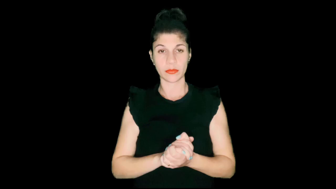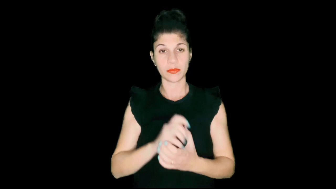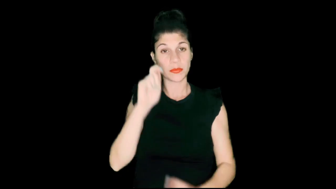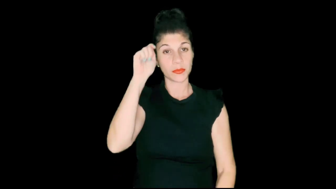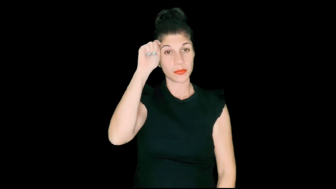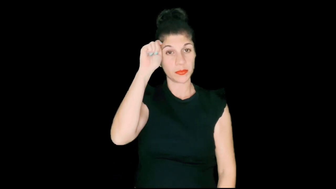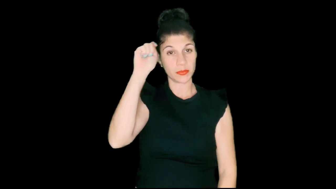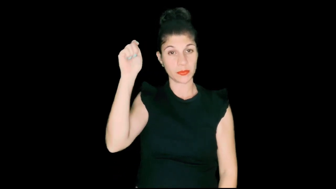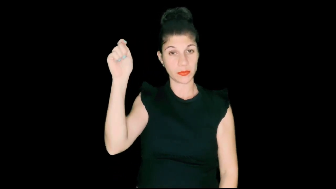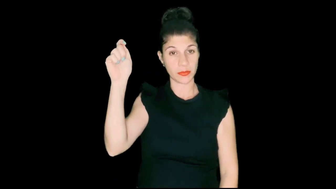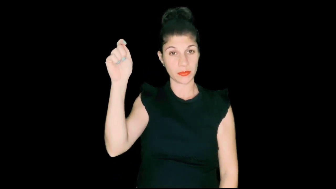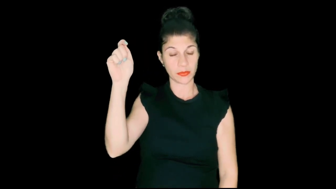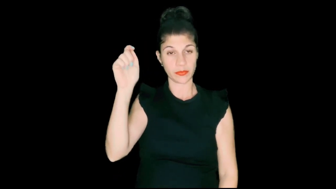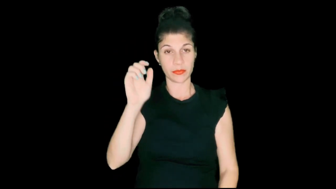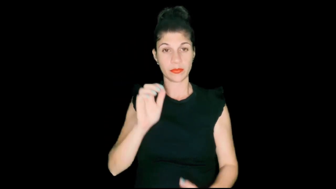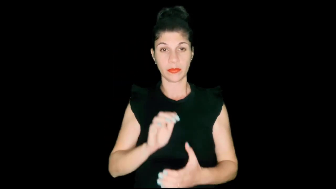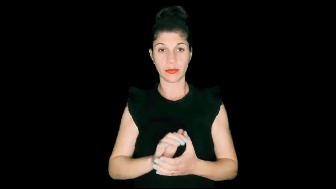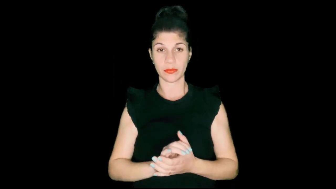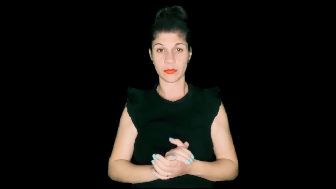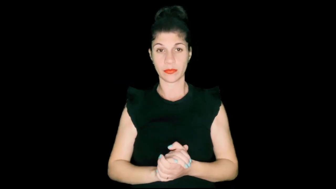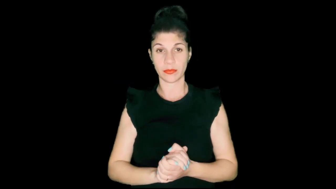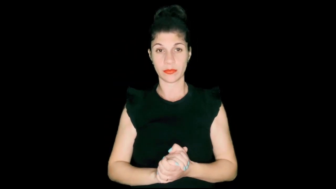PSICOGRAFIA